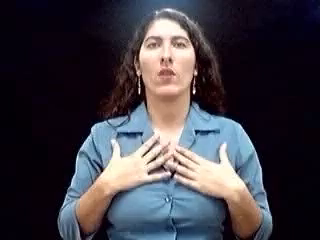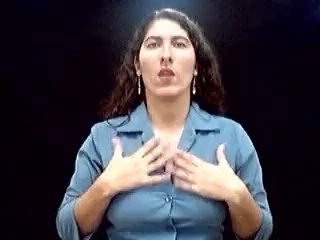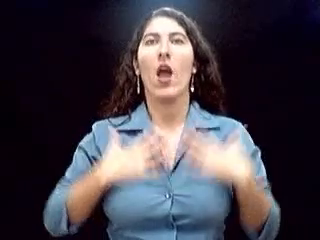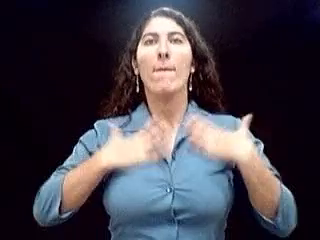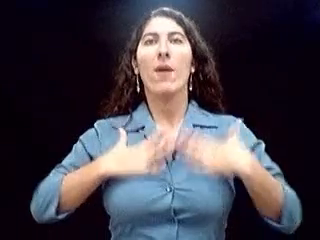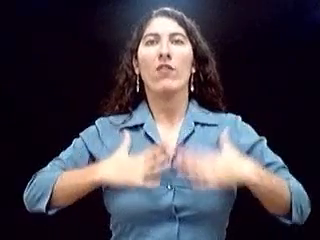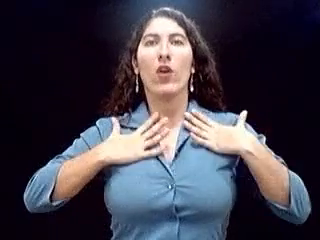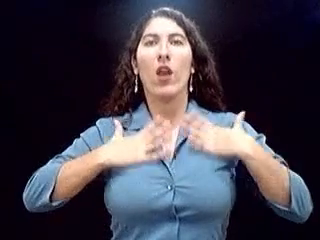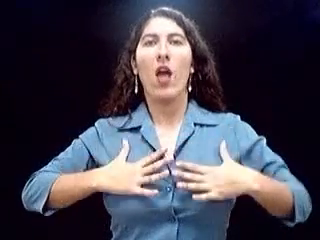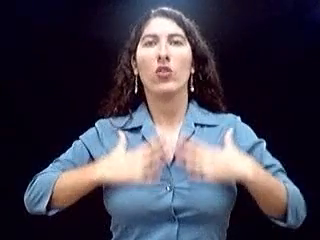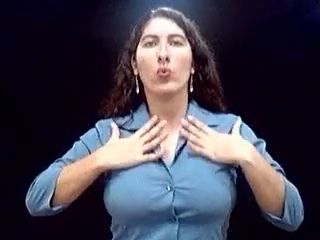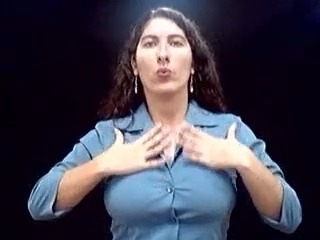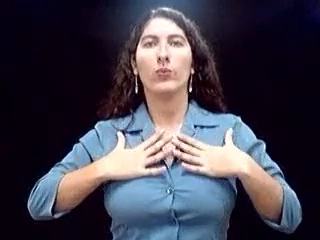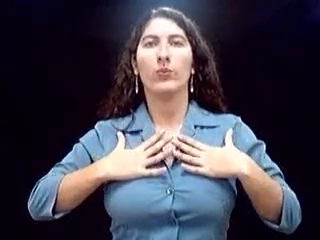apavorado